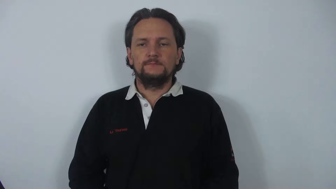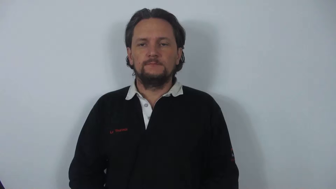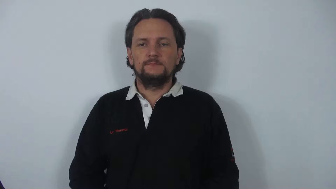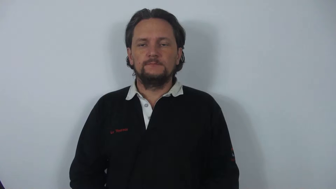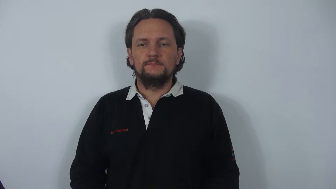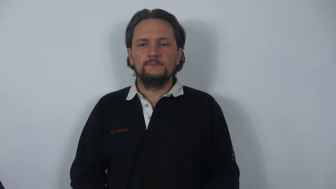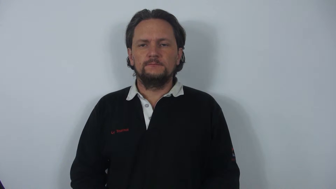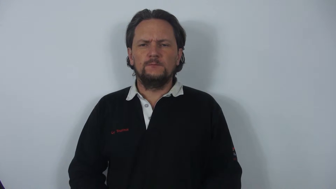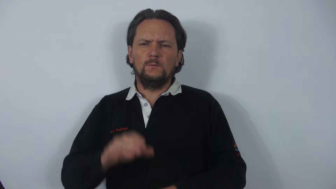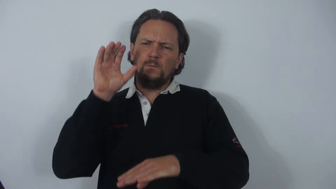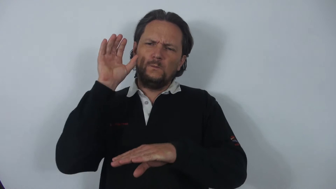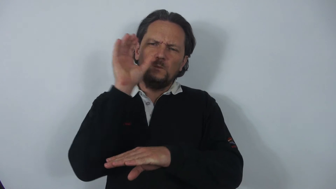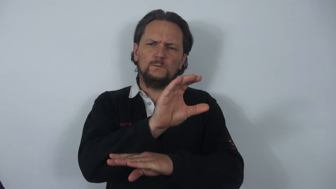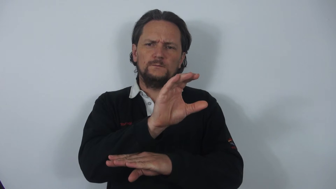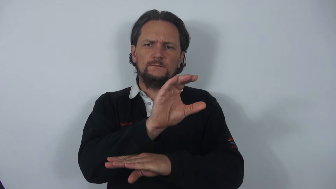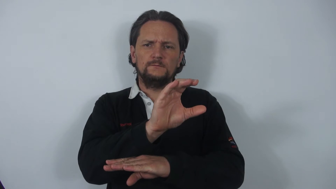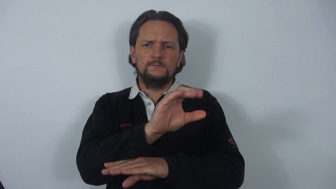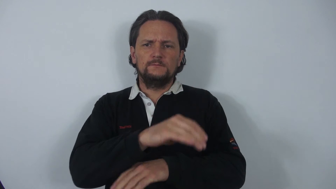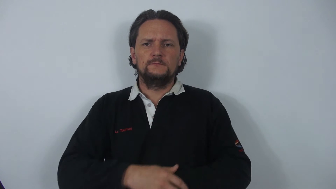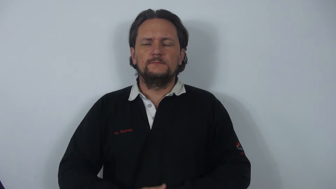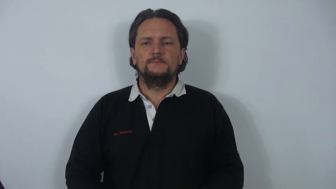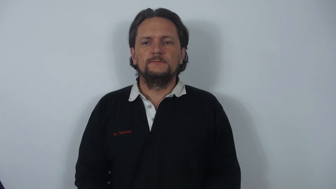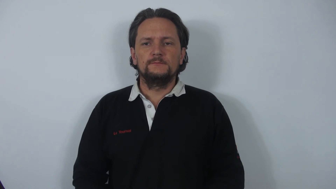Contre